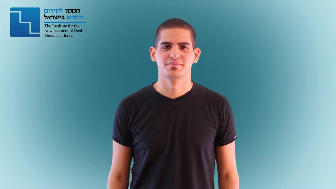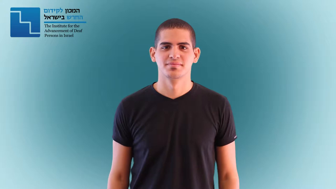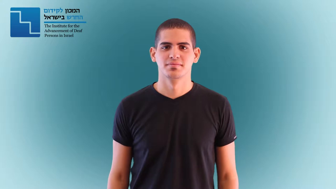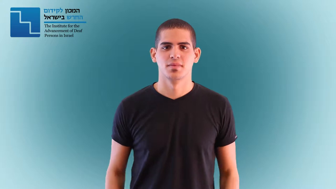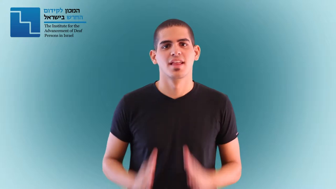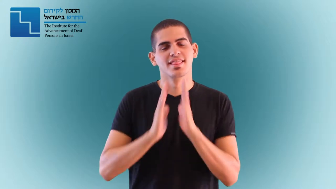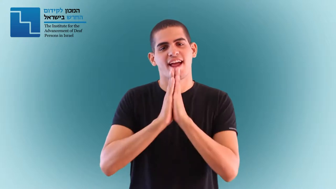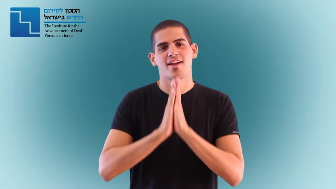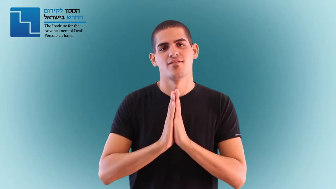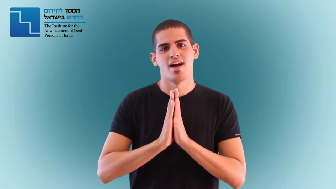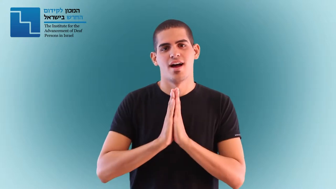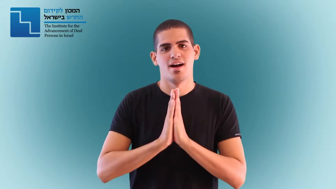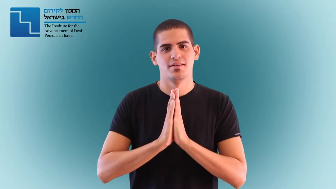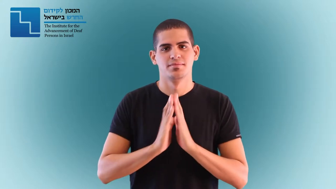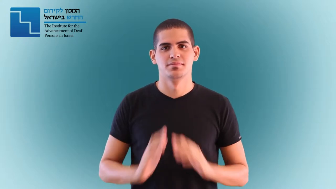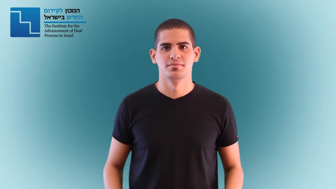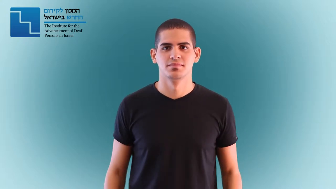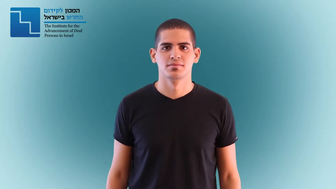תקווה